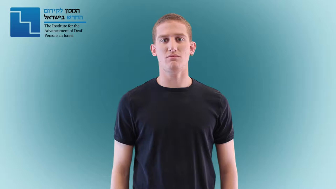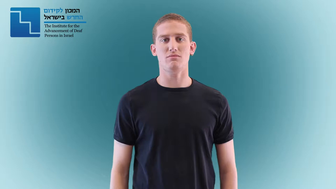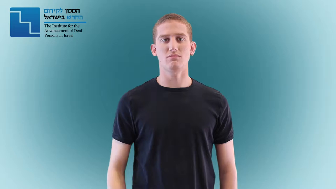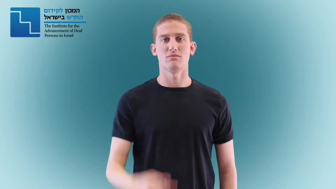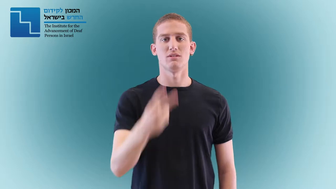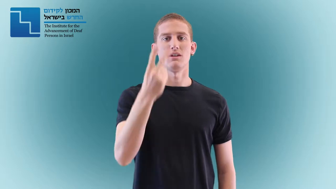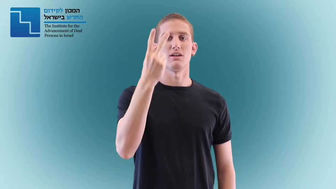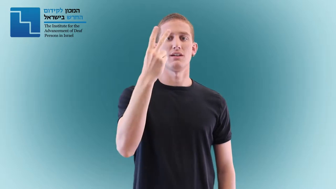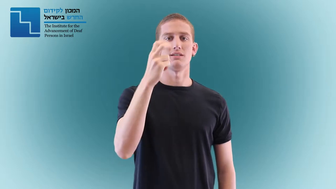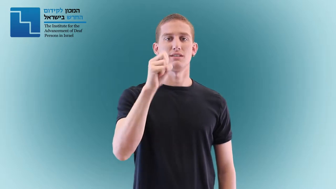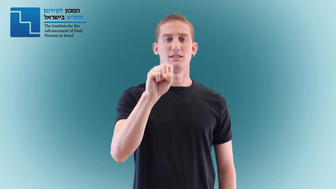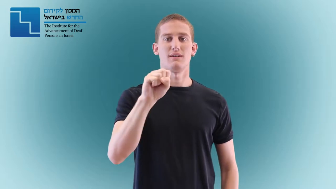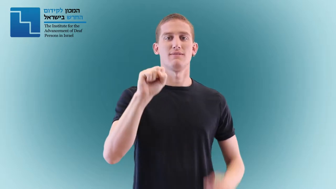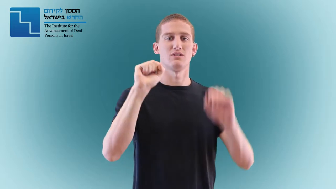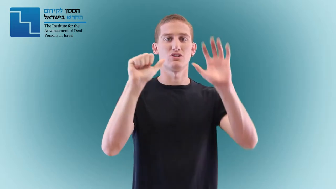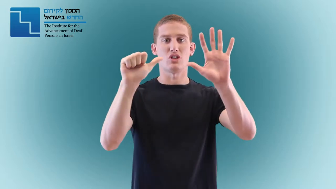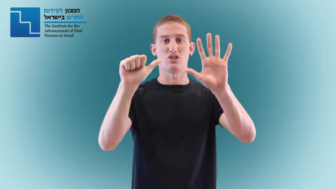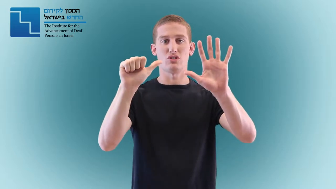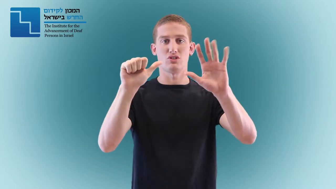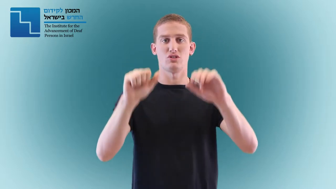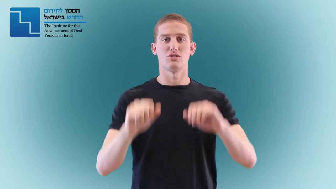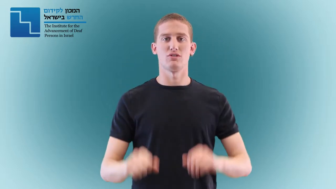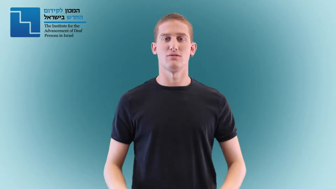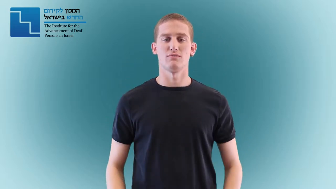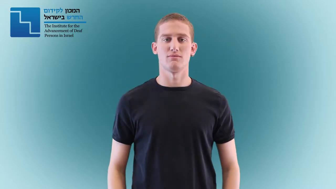עשרים ושש